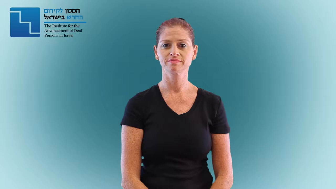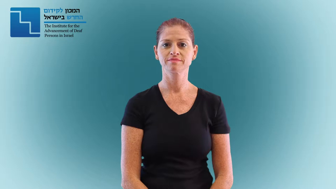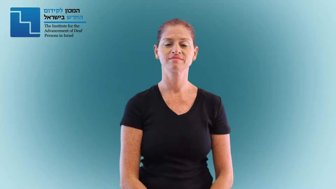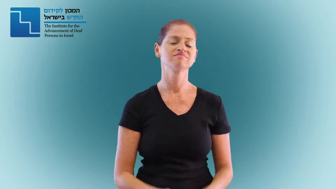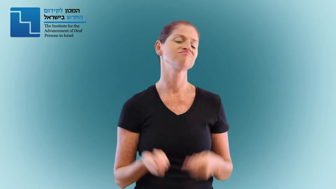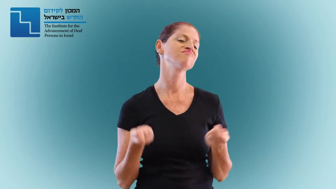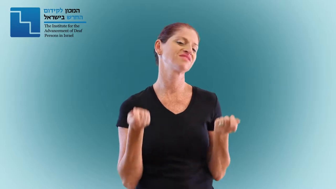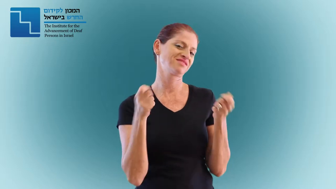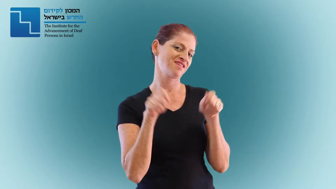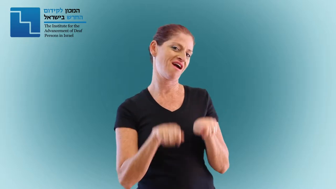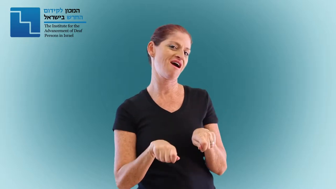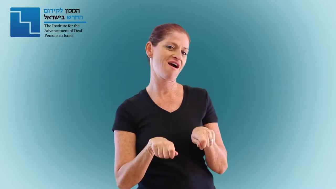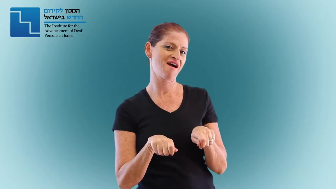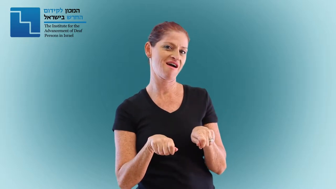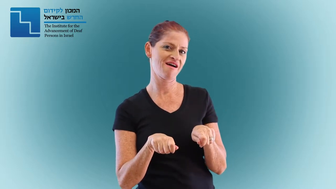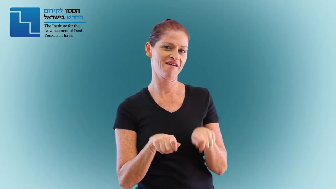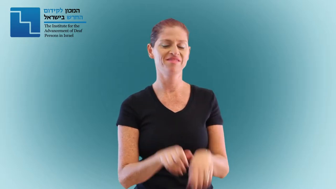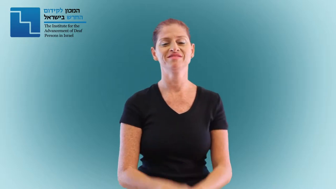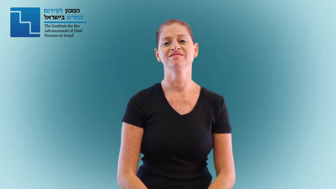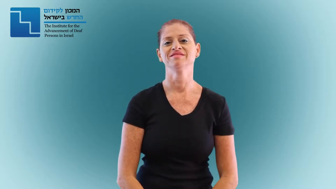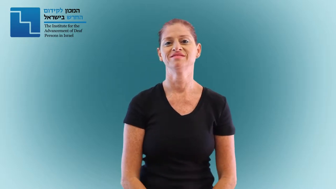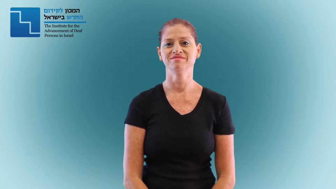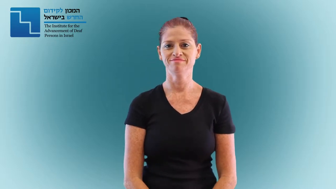לסגור